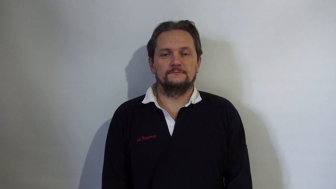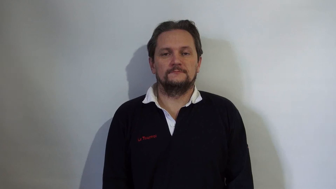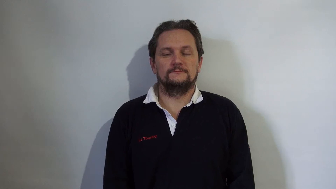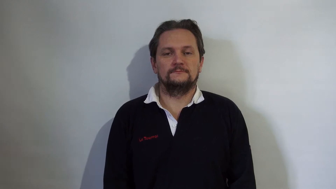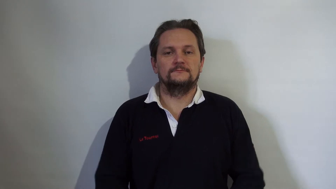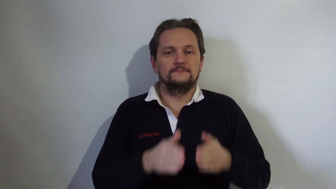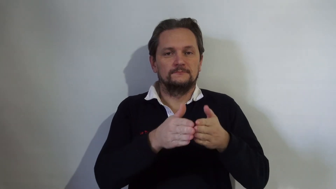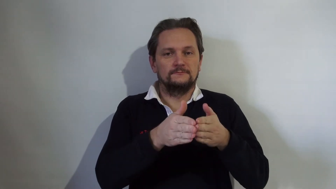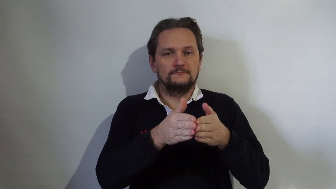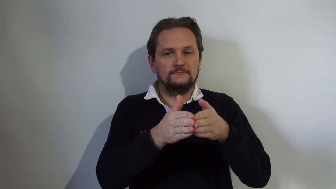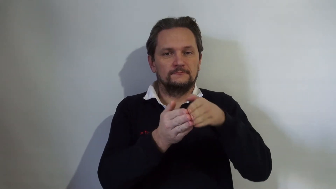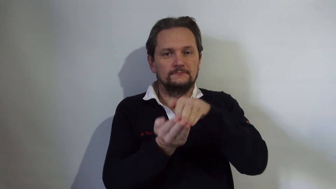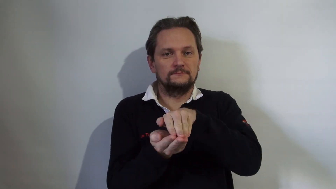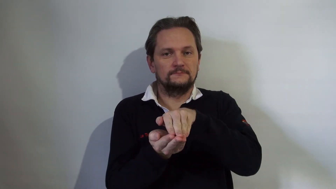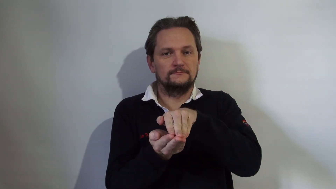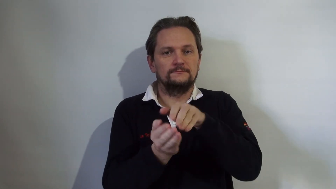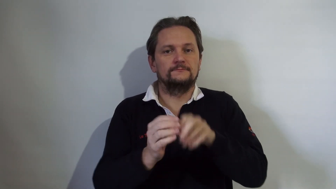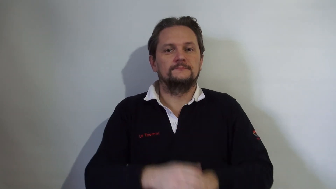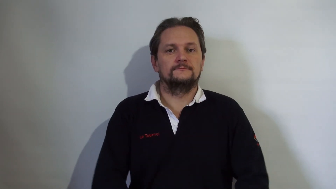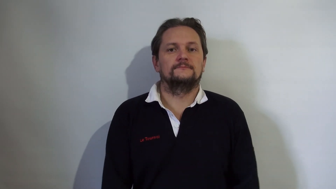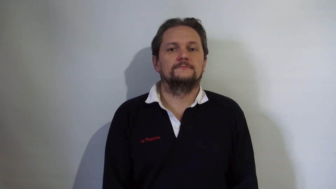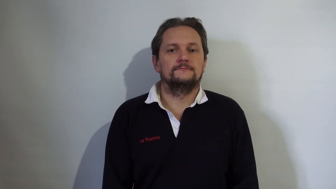Chavirer